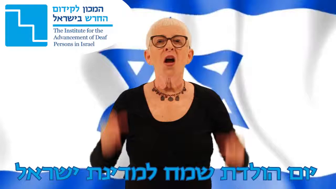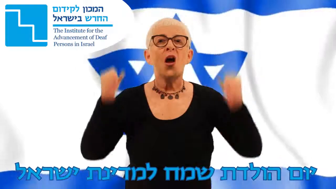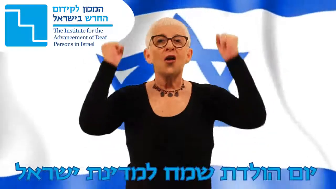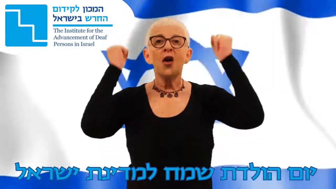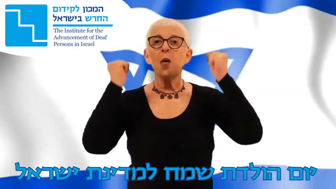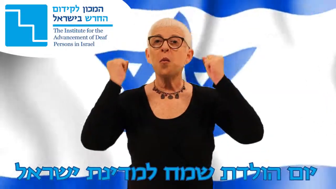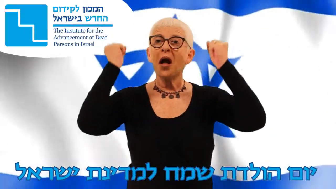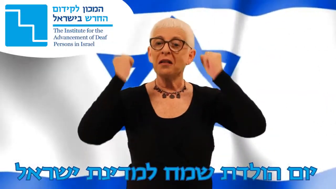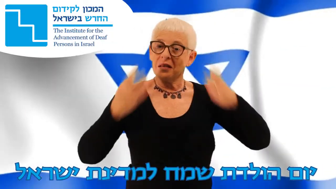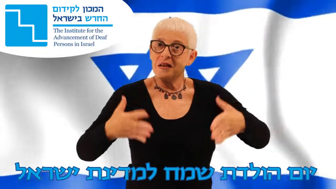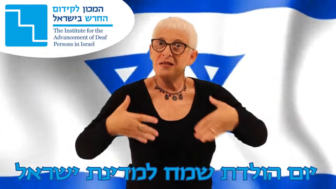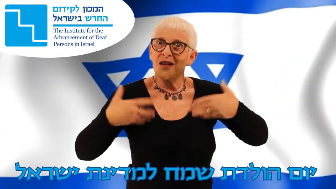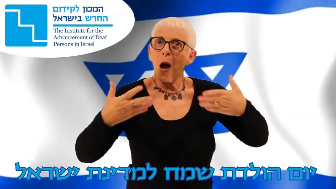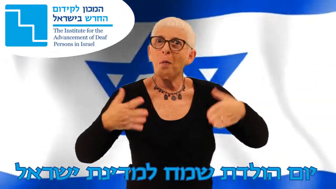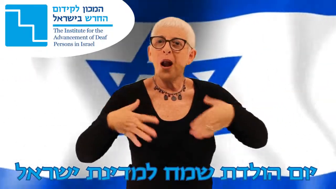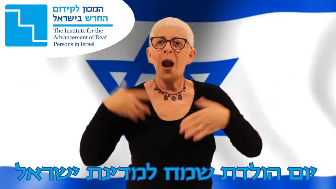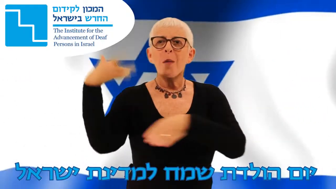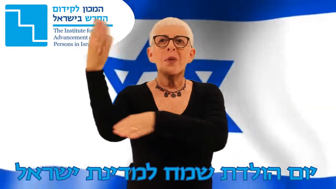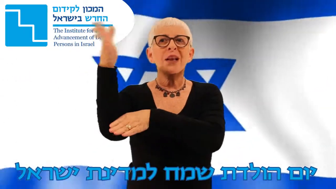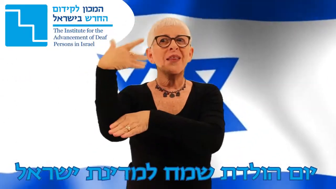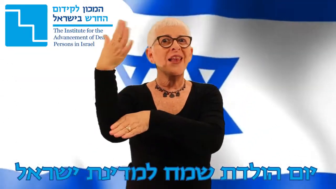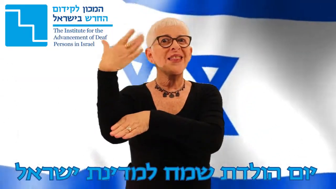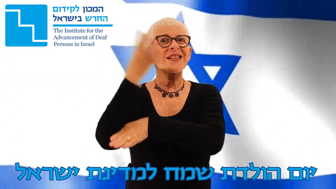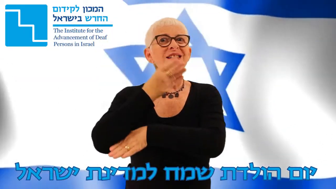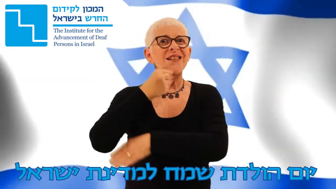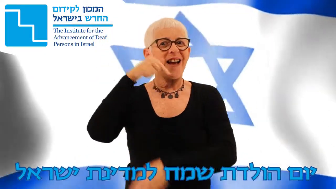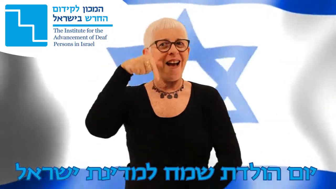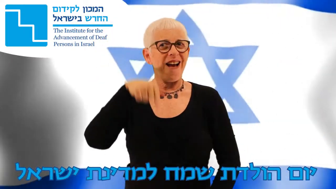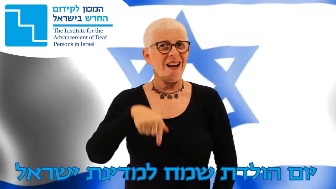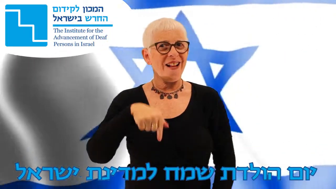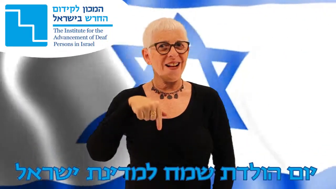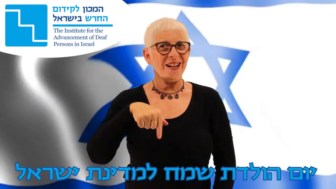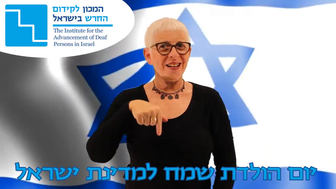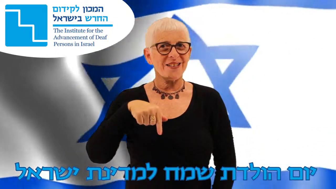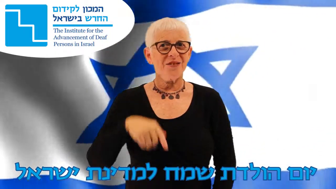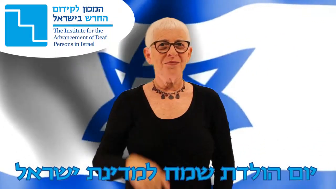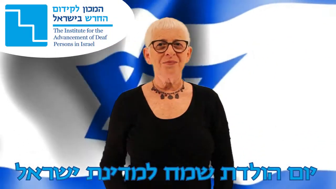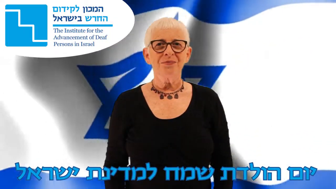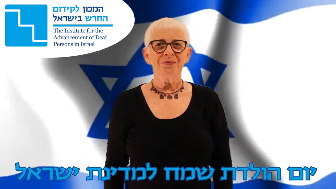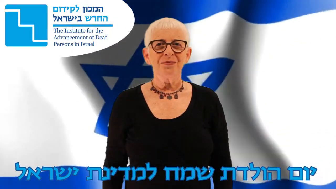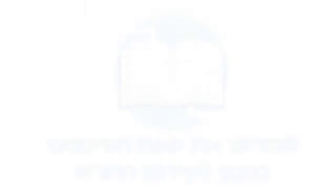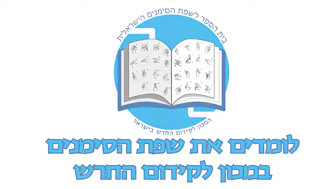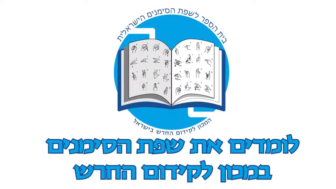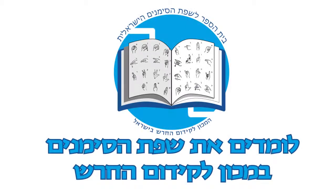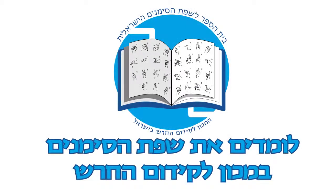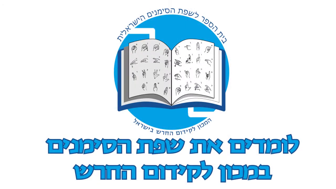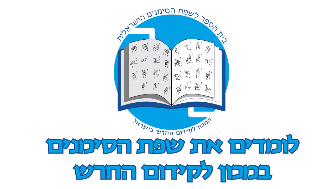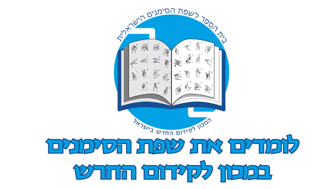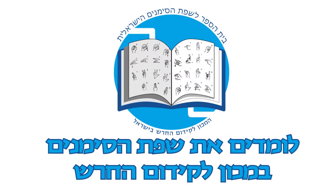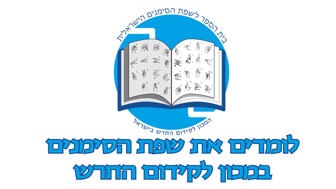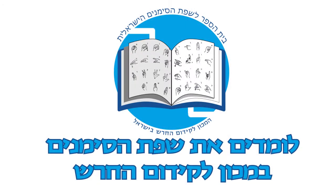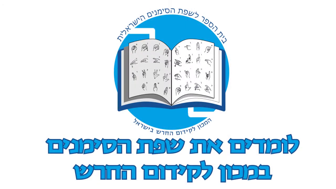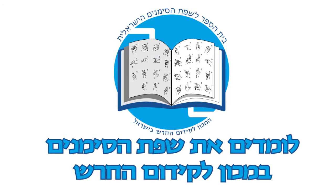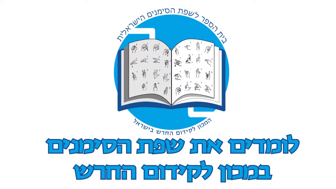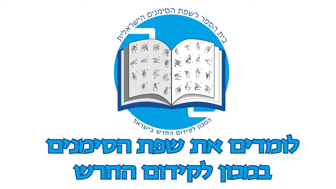יום הולדת שמח למדינת ישראל